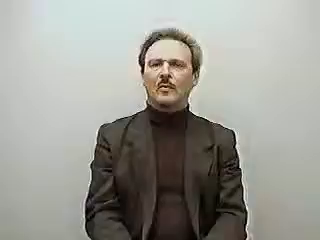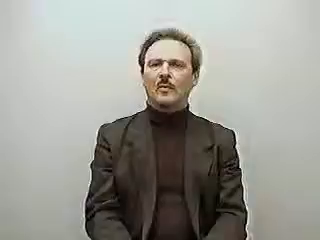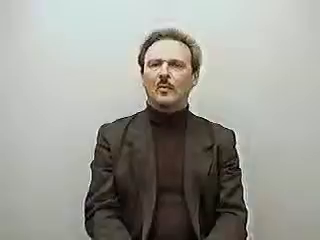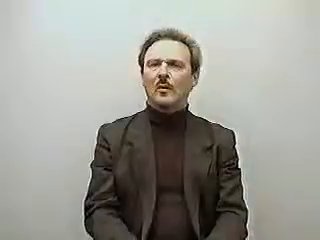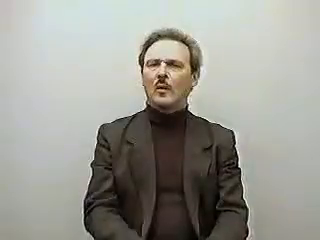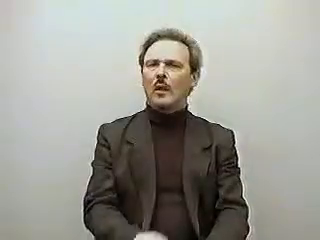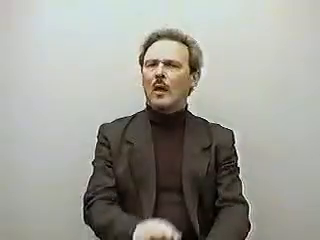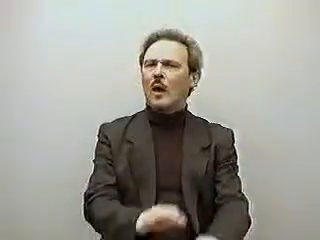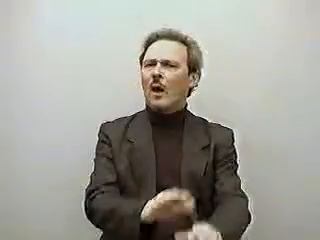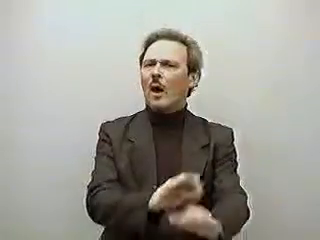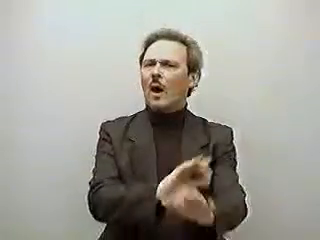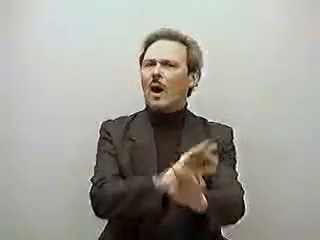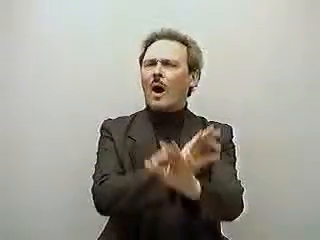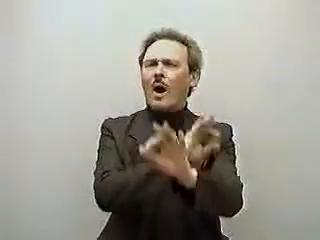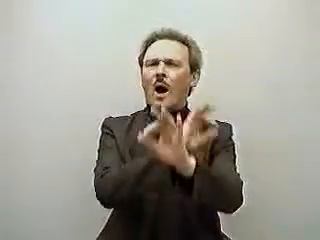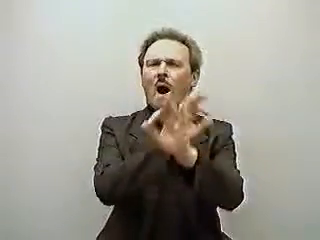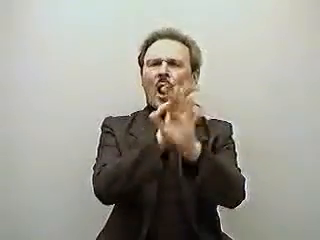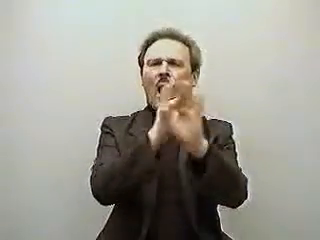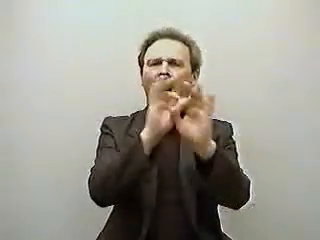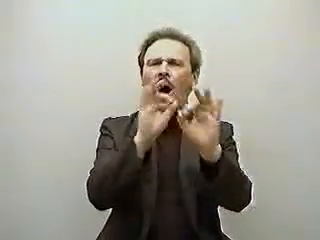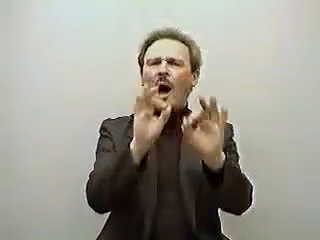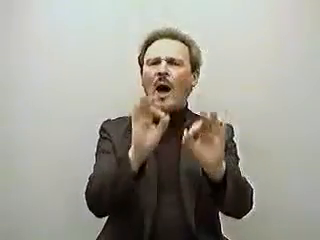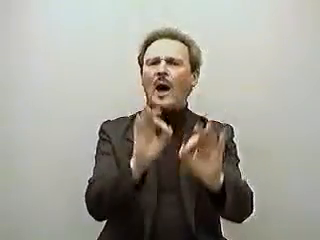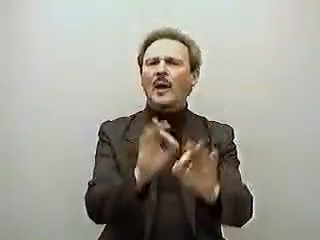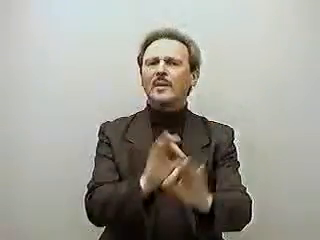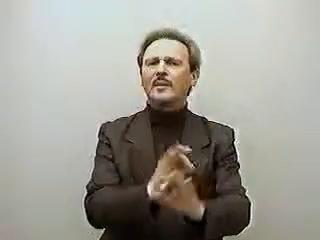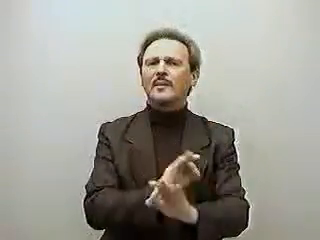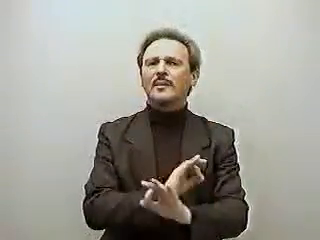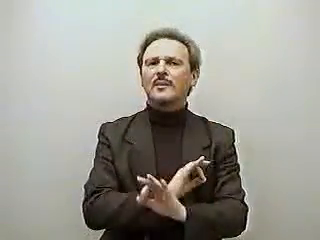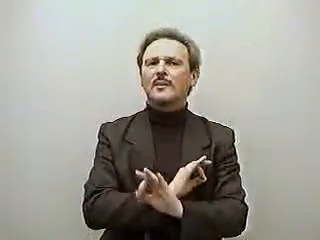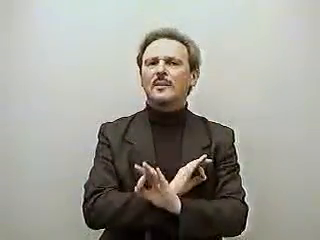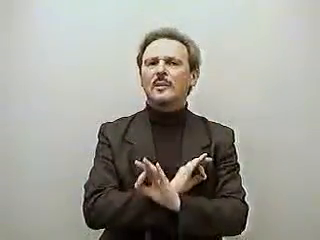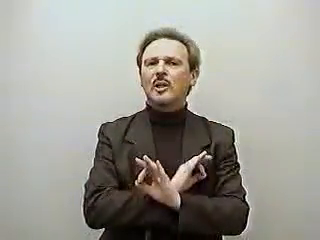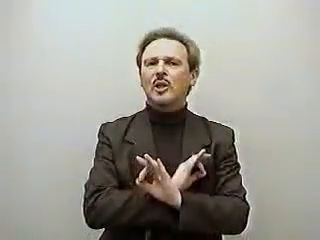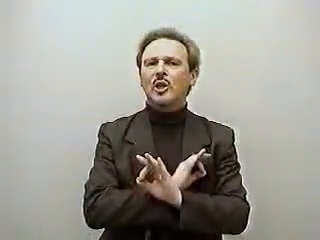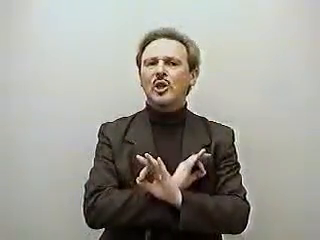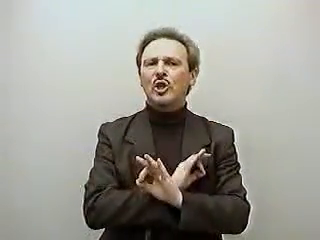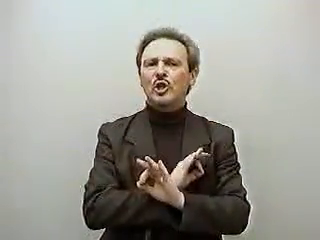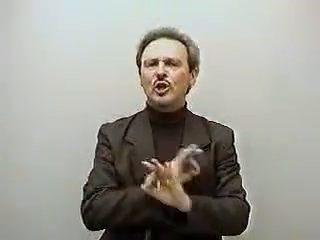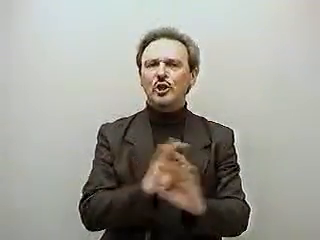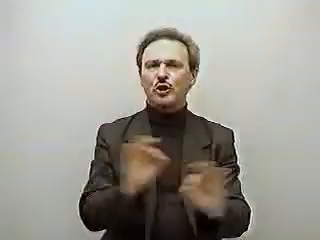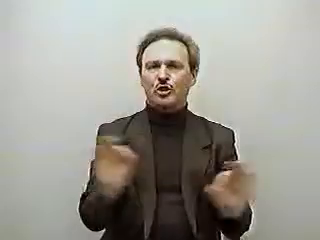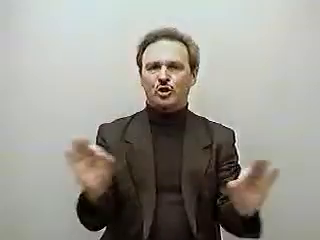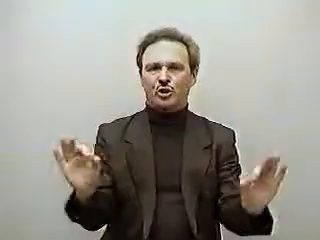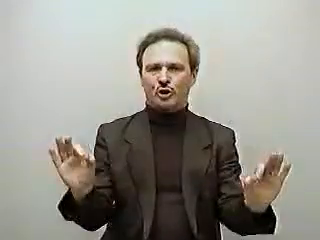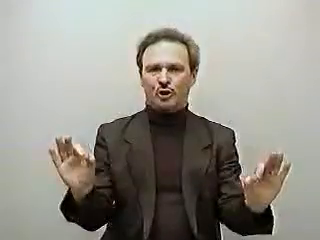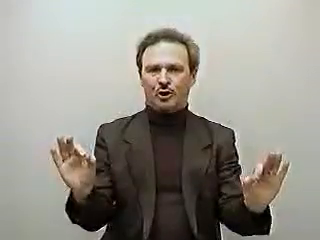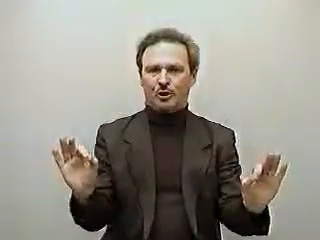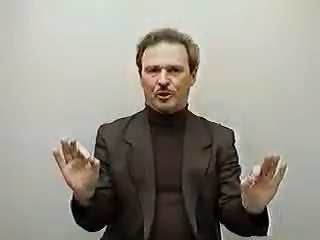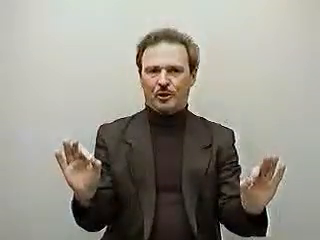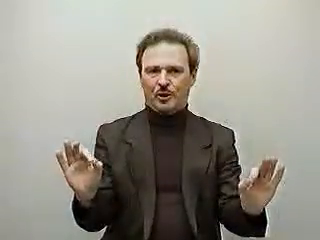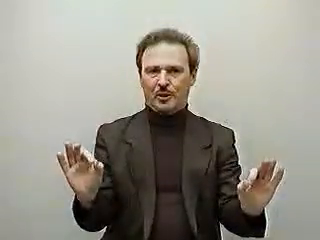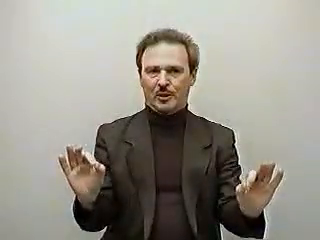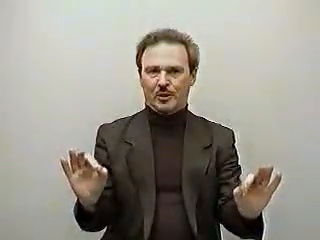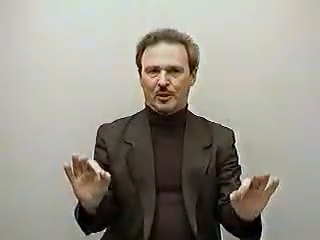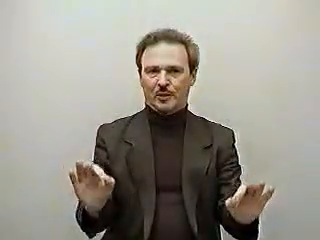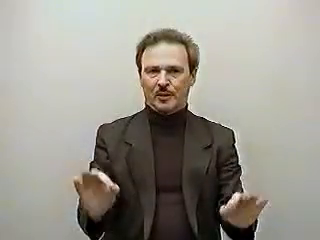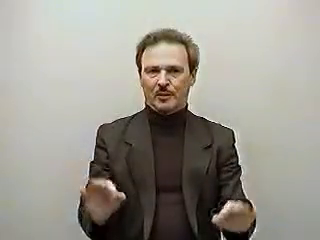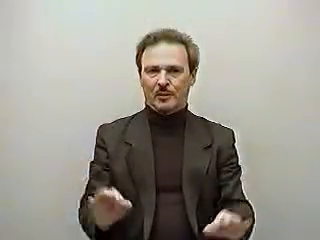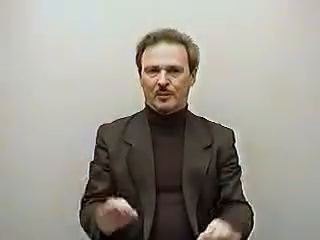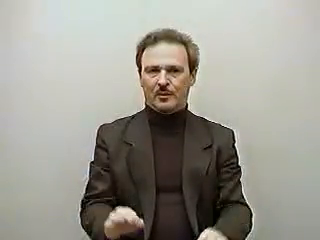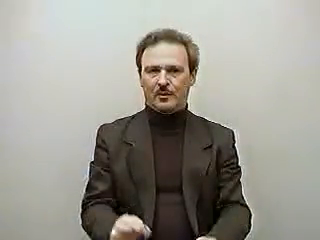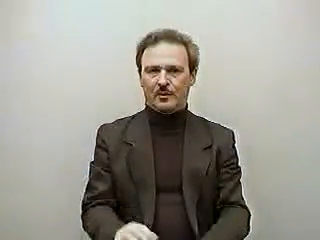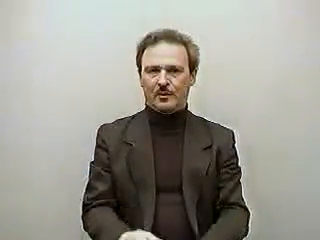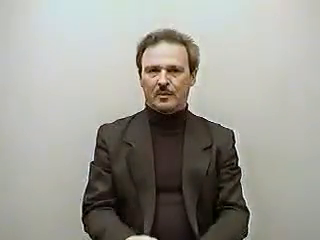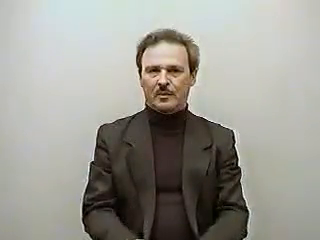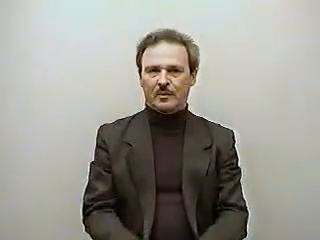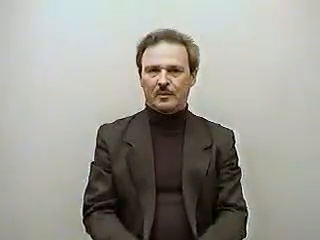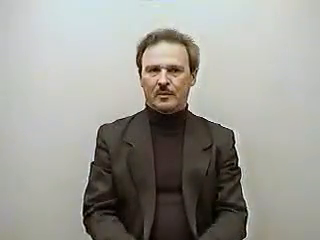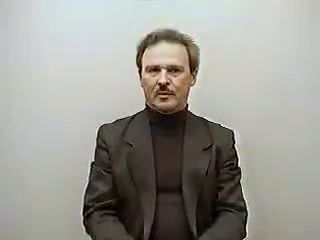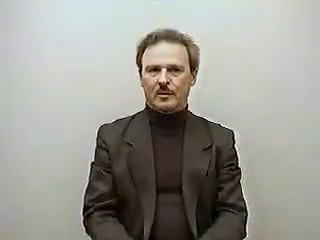отлично